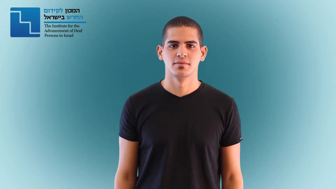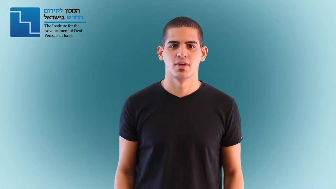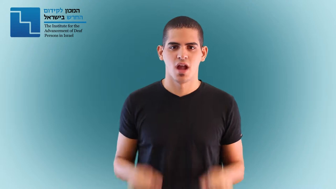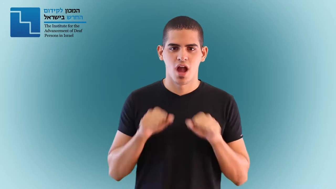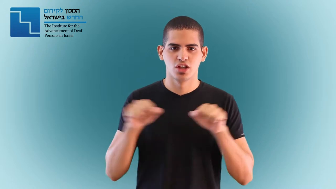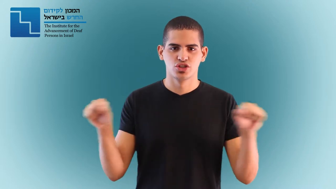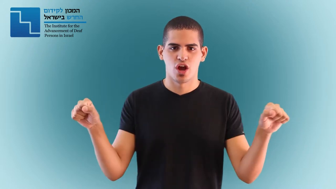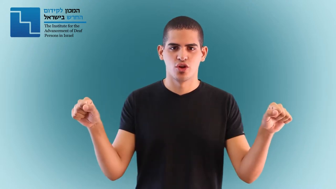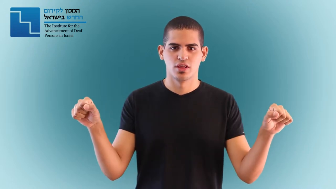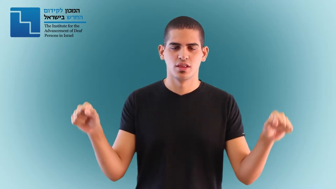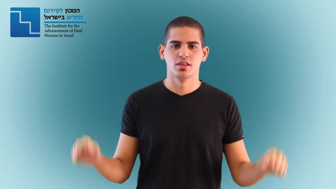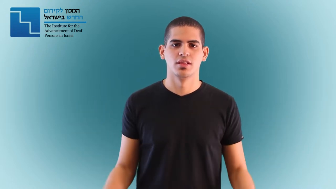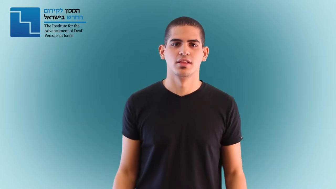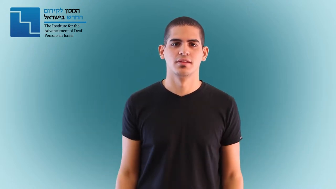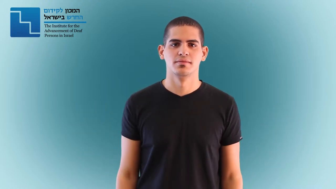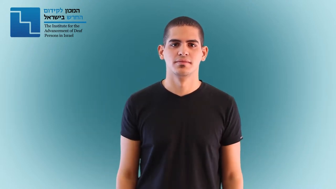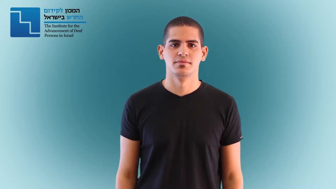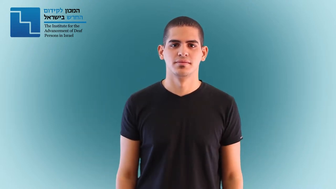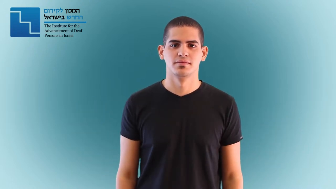אשקלון